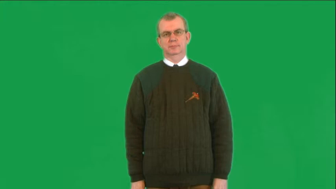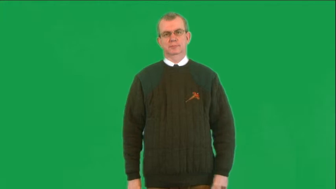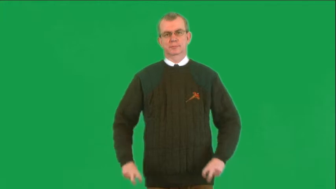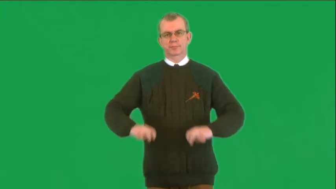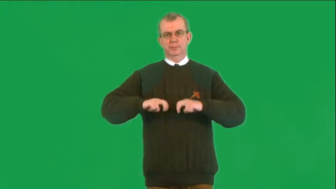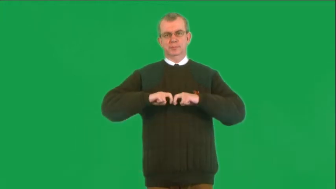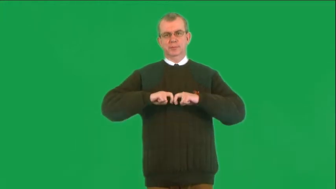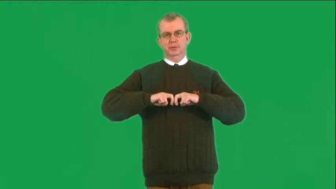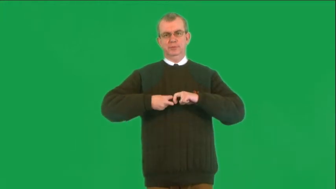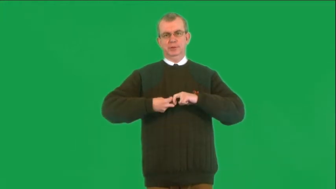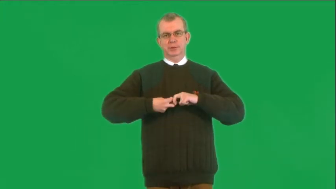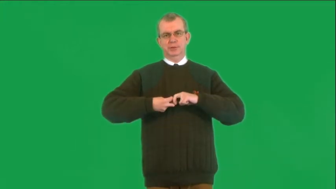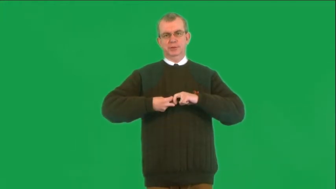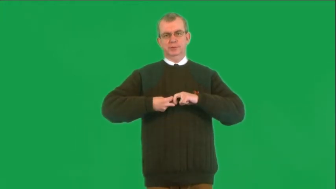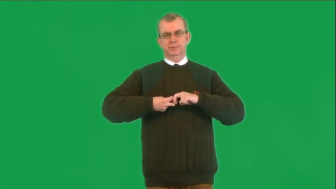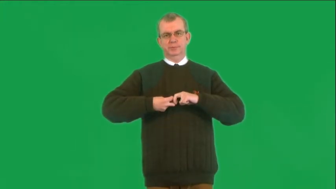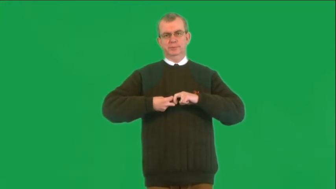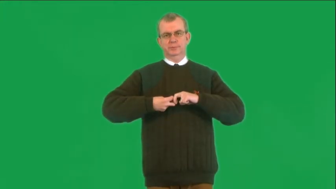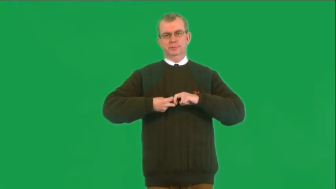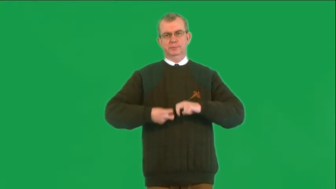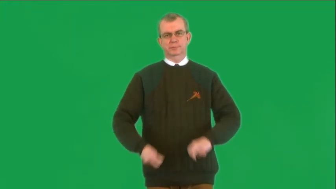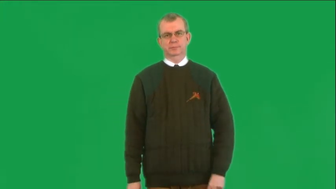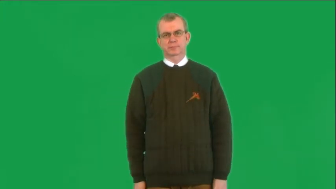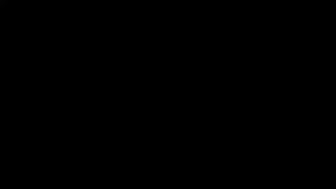zwichnięcie